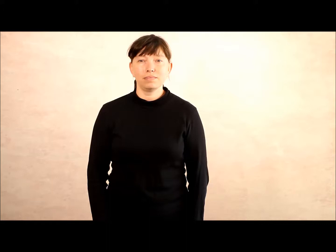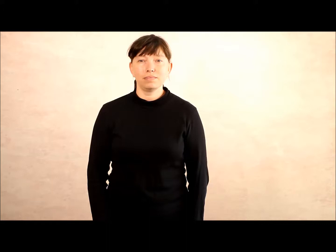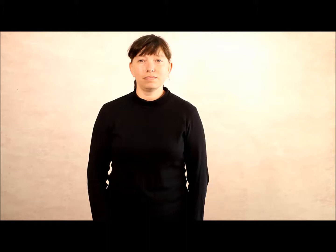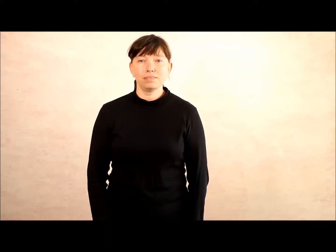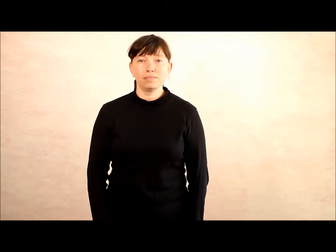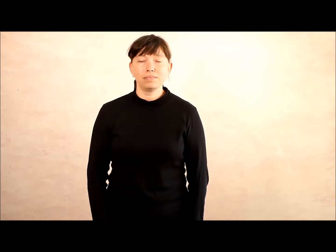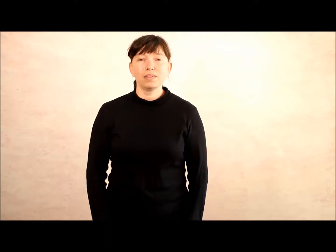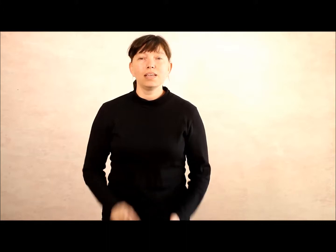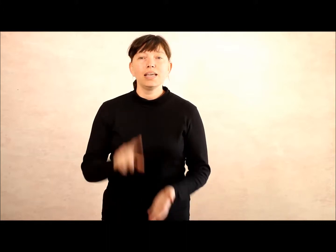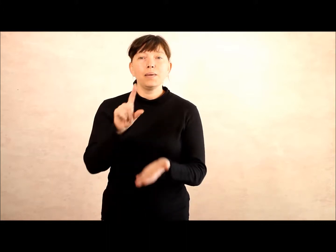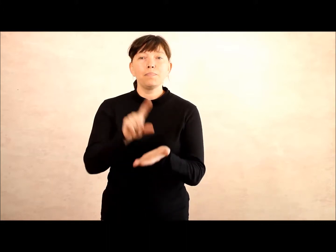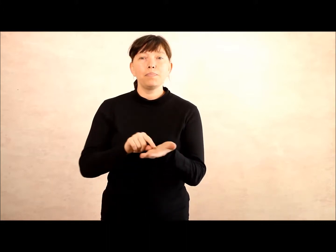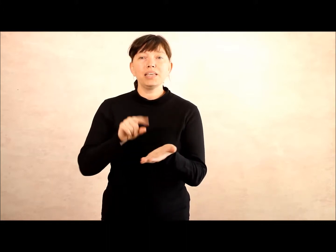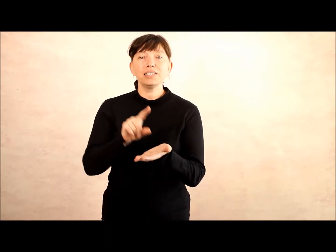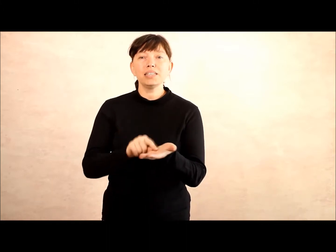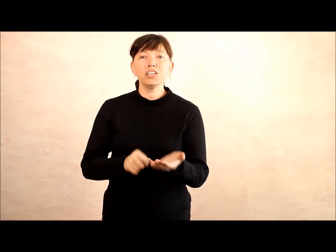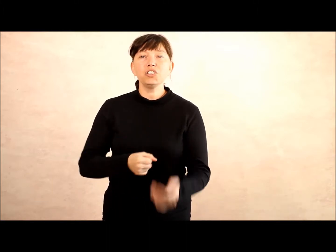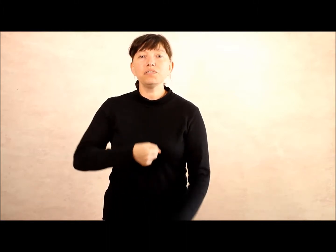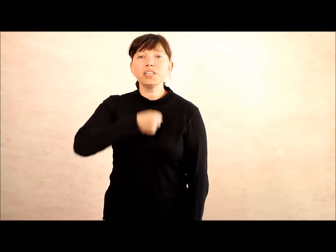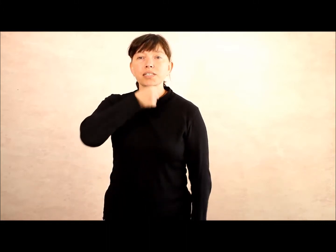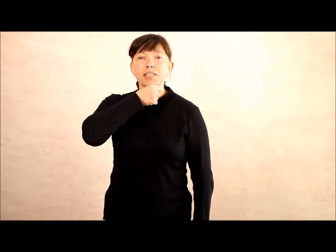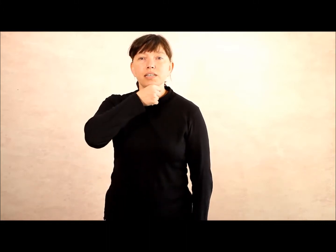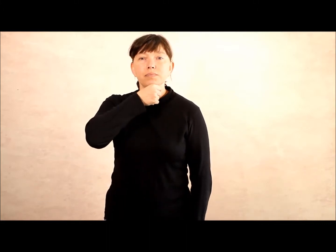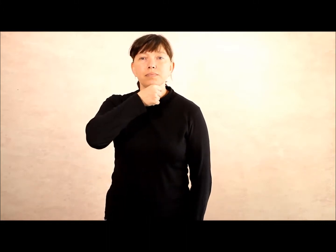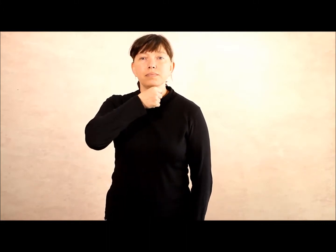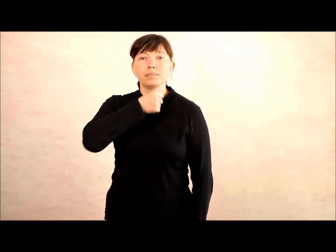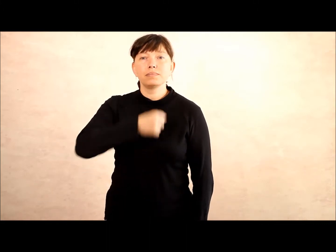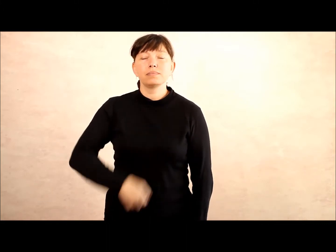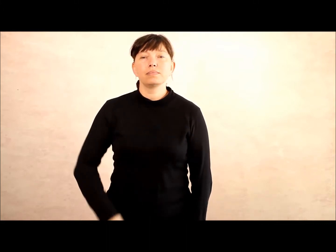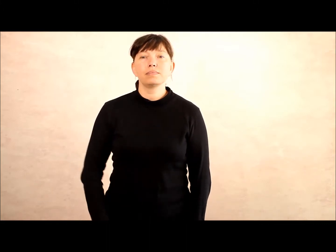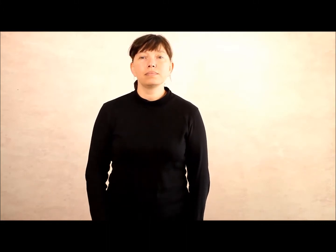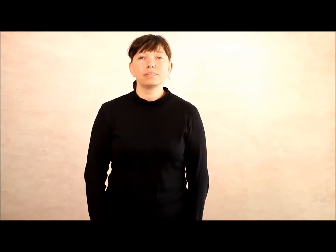Pensie de vârstă